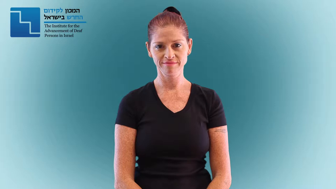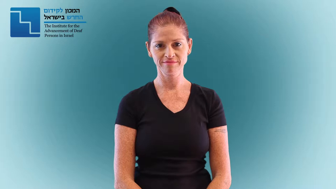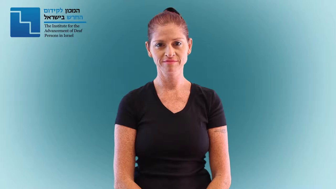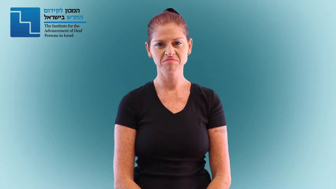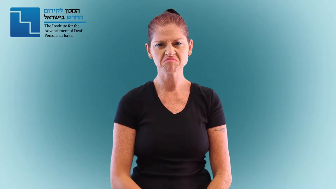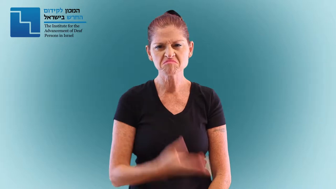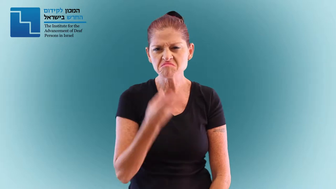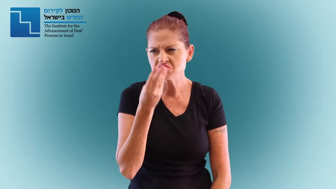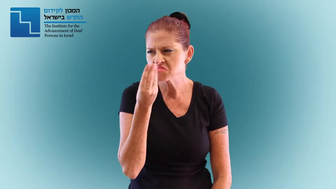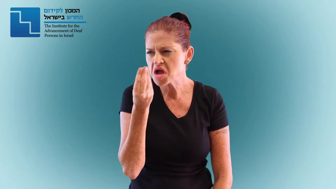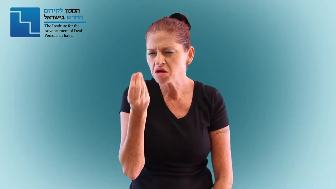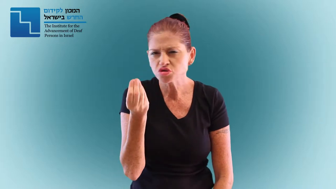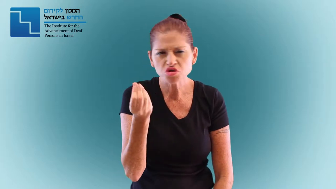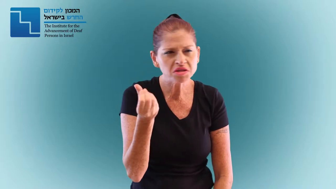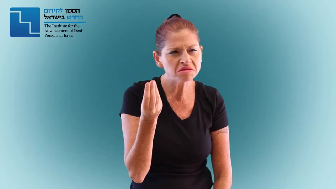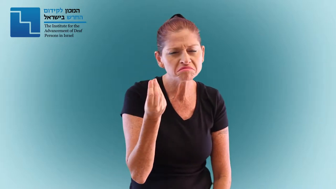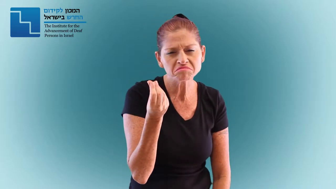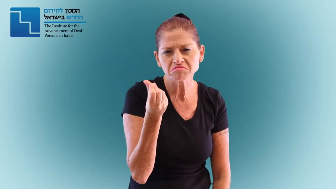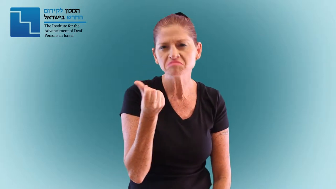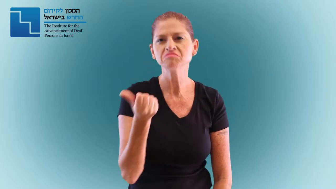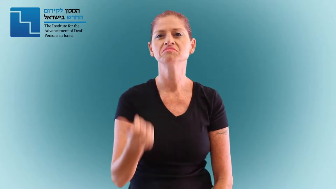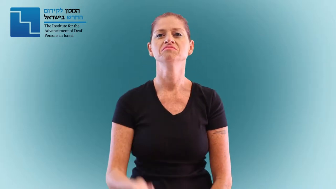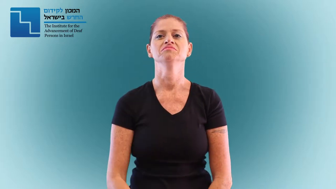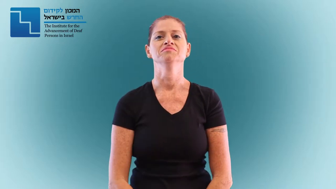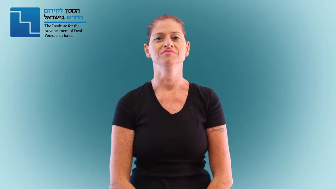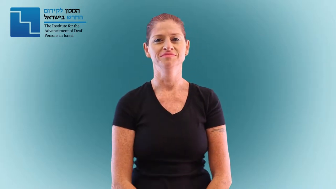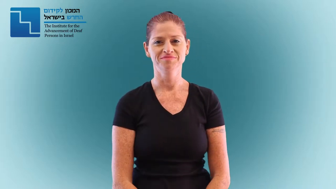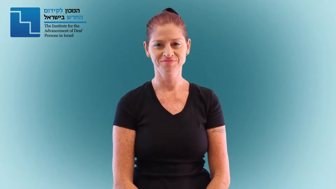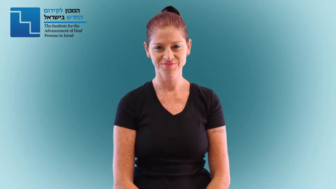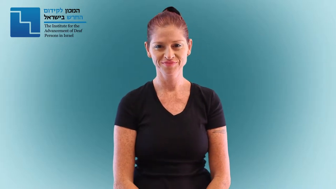לחשוד